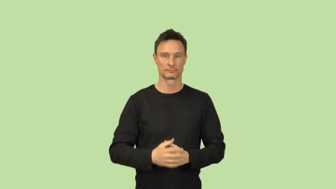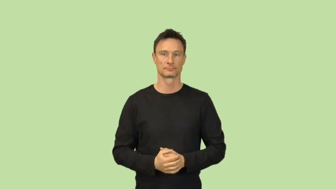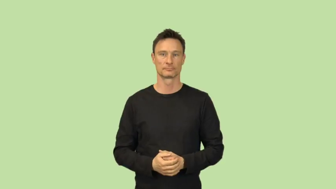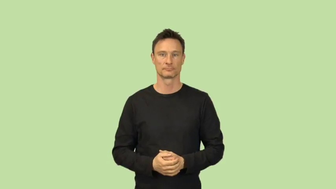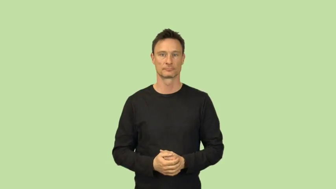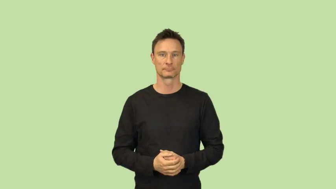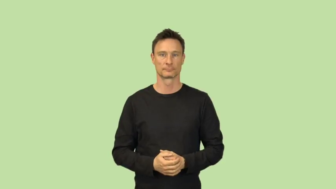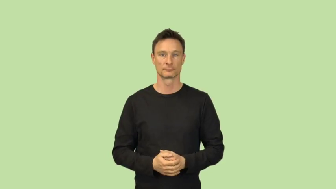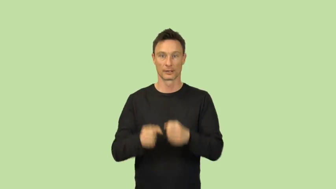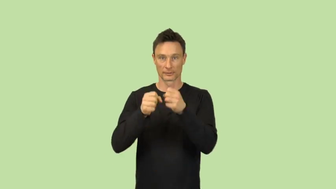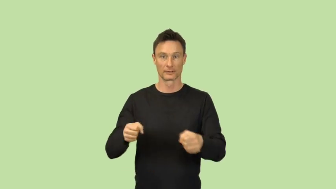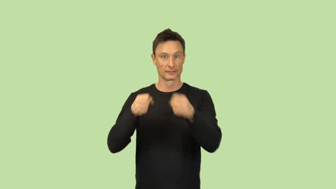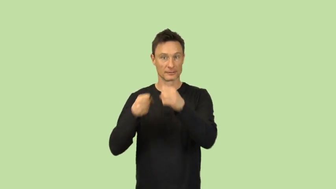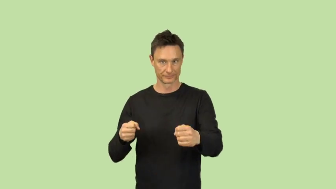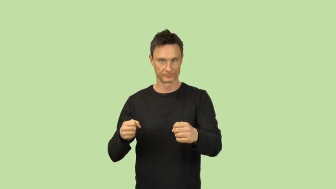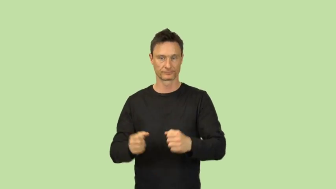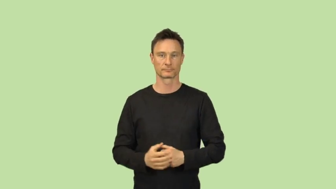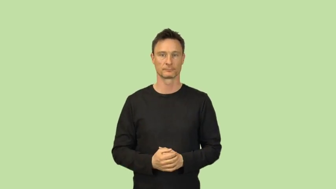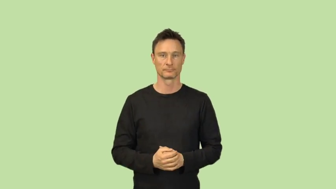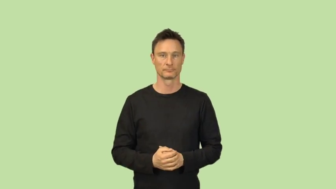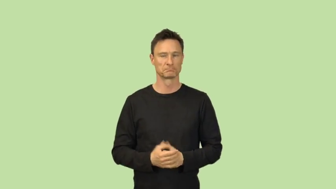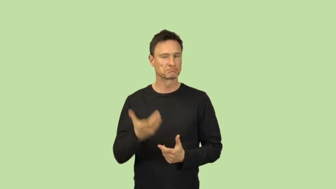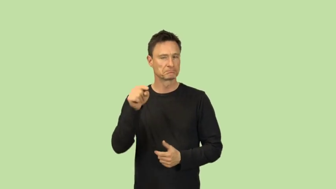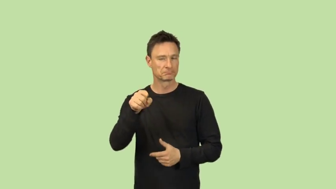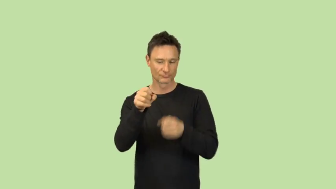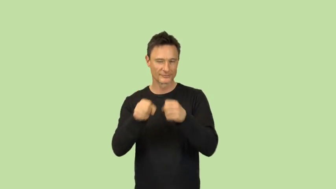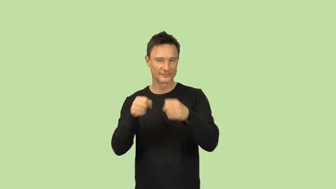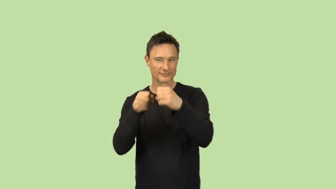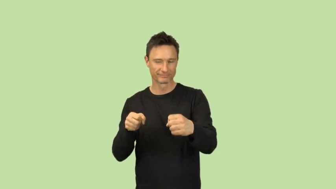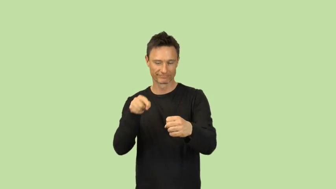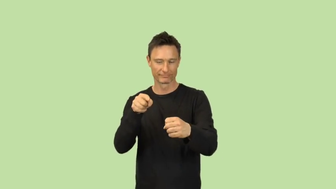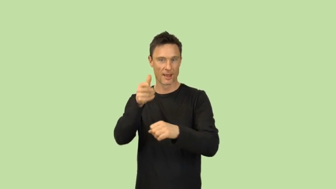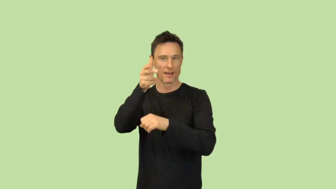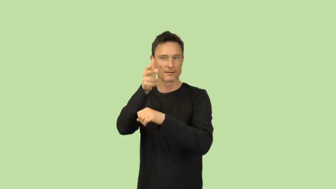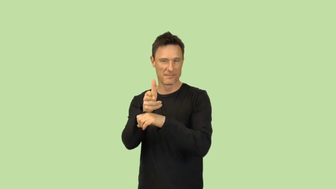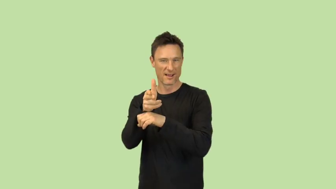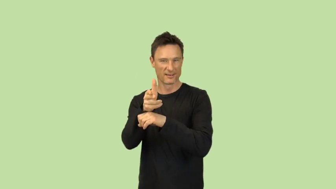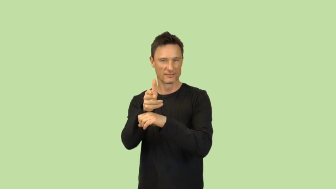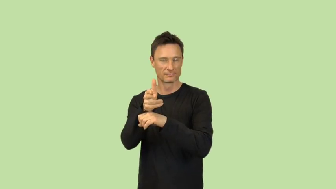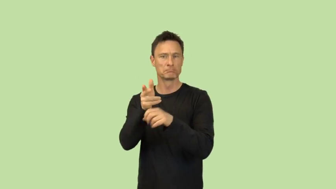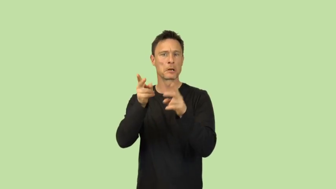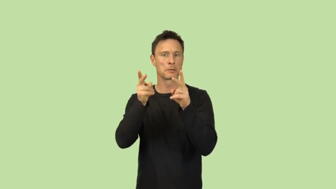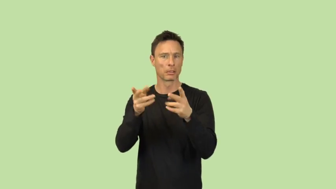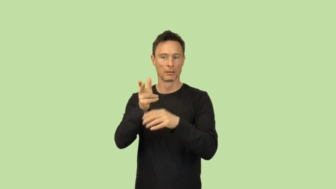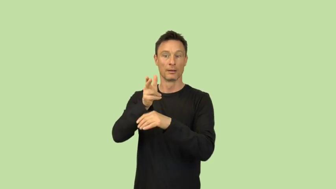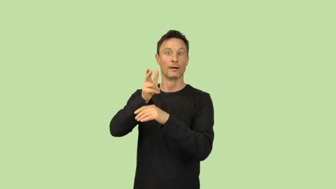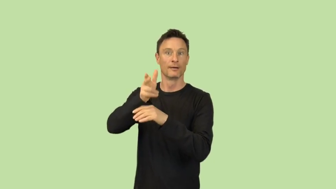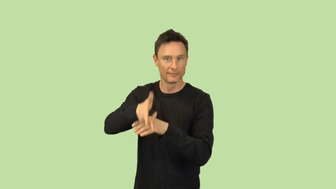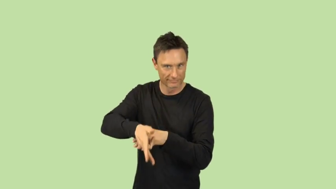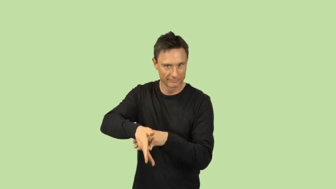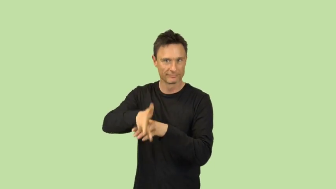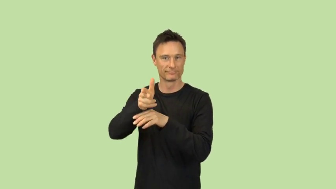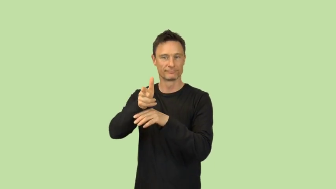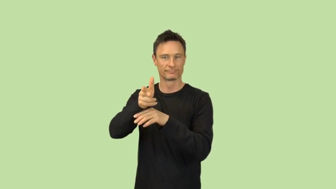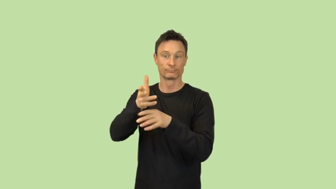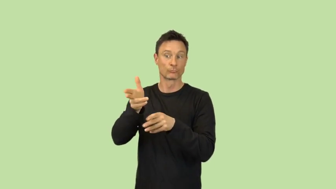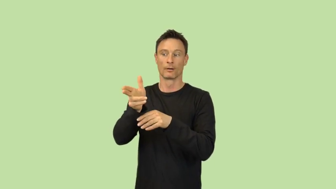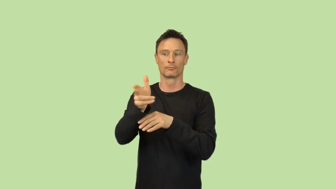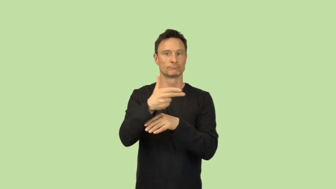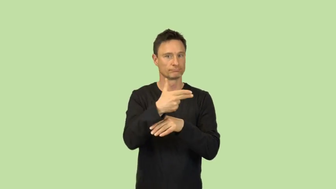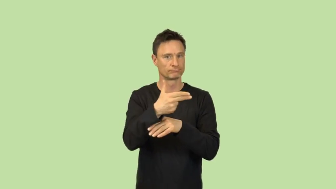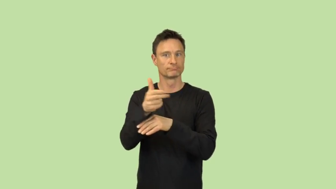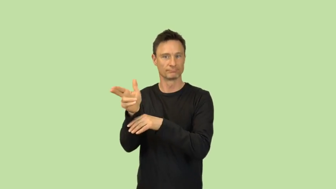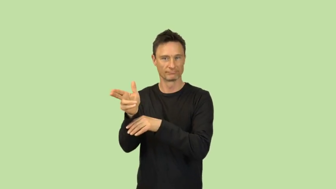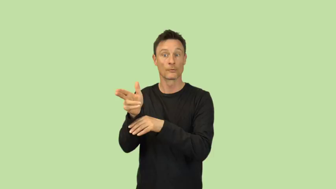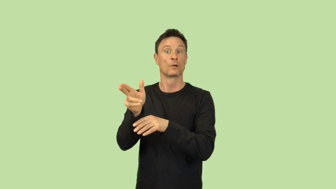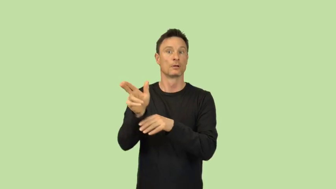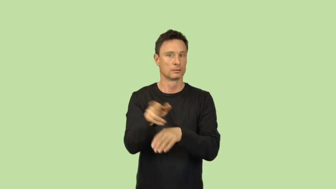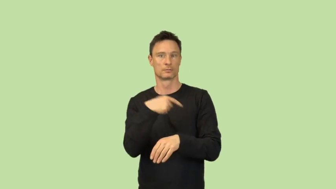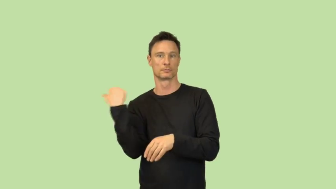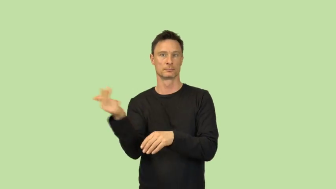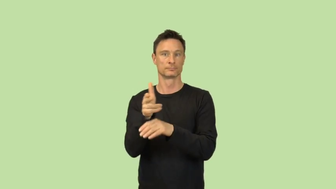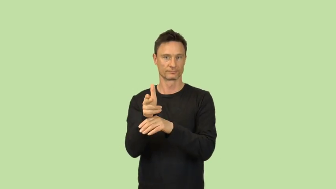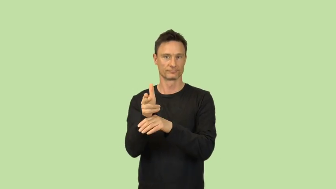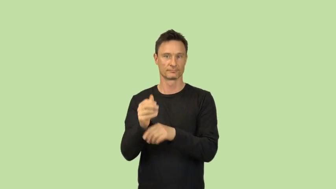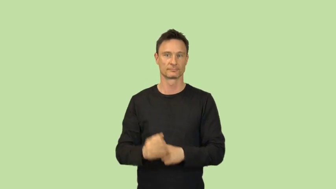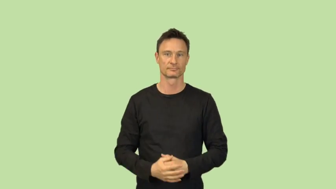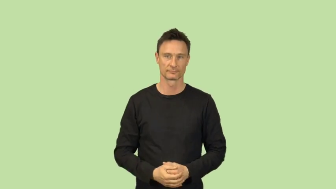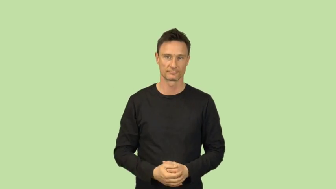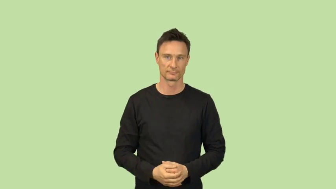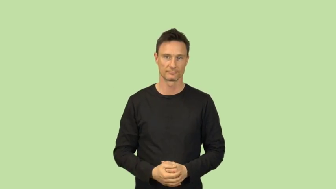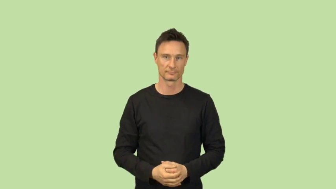Dreibeinstativ